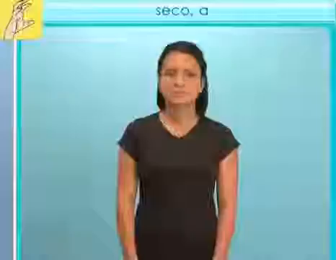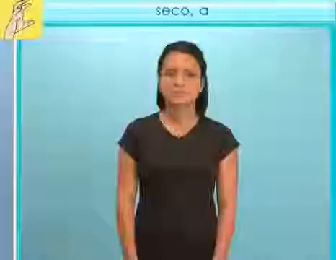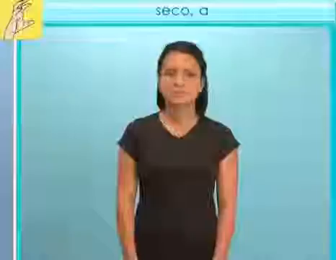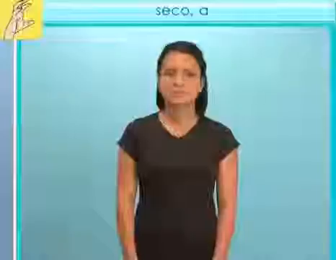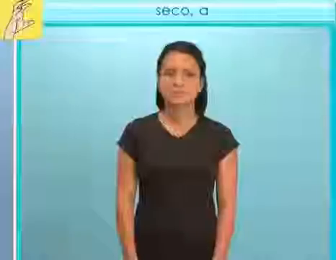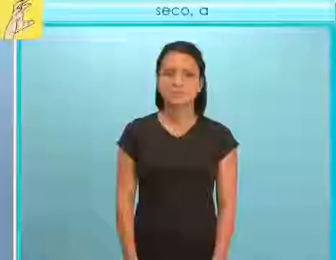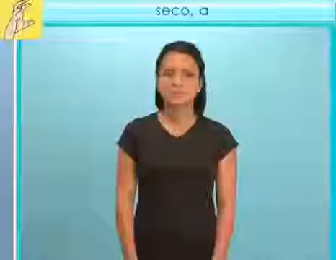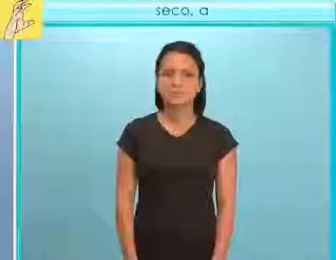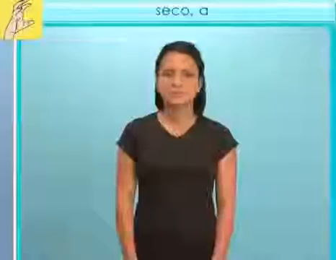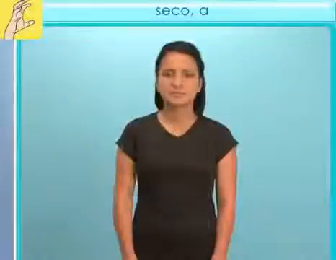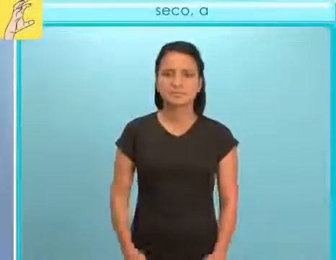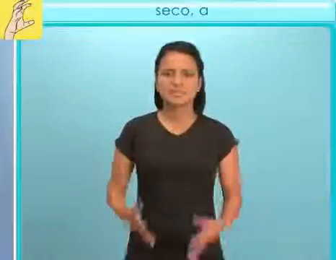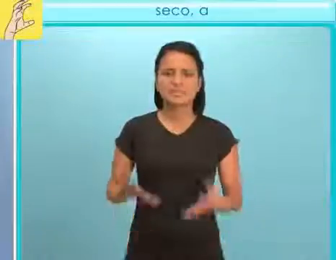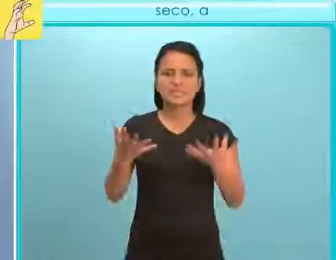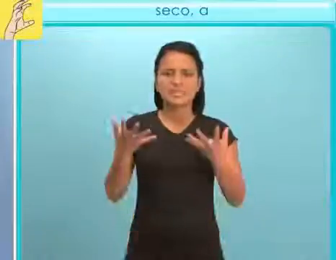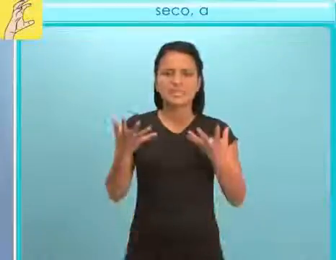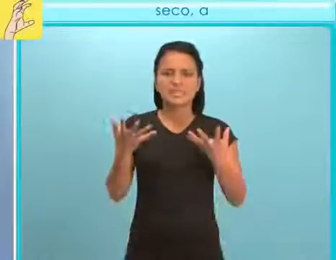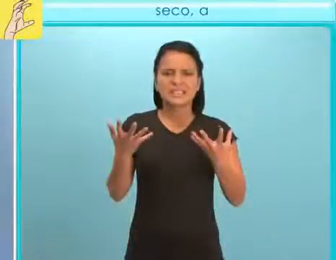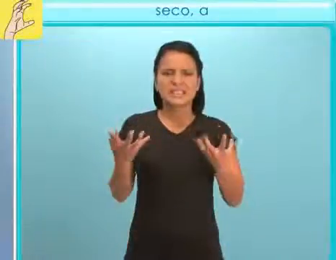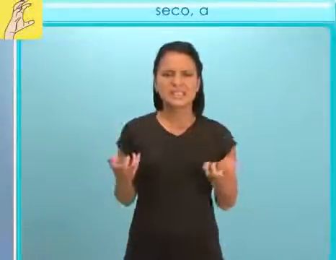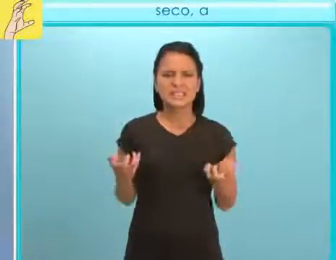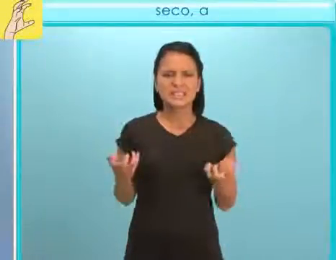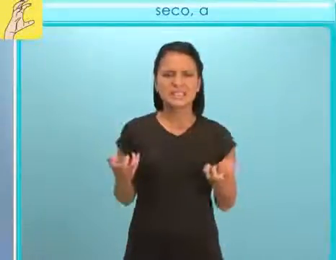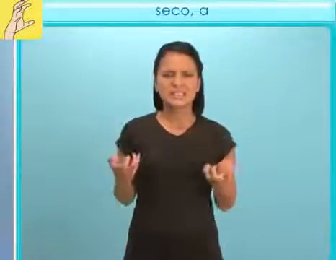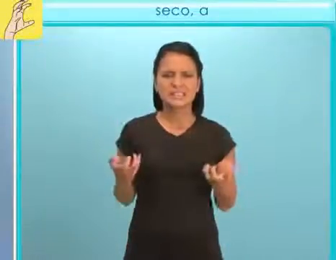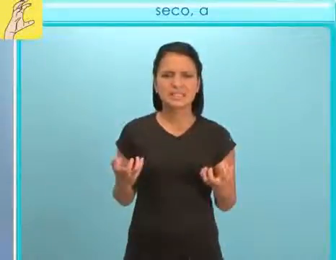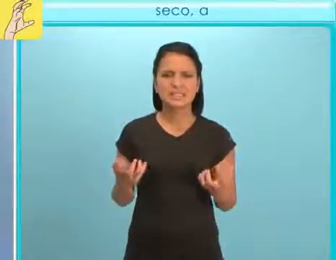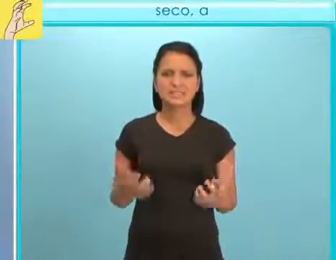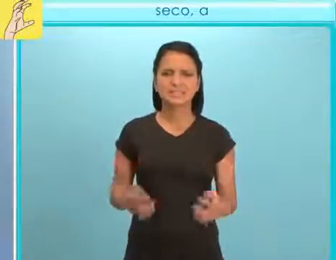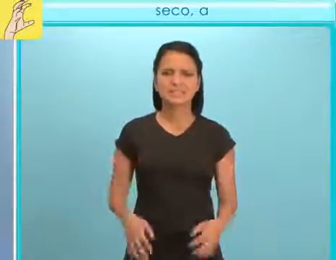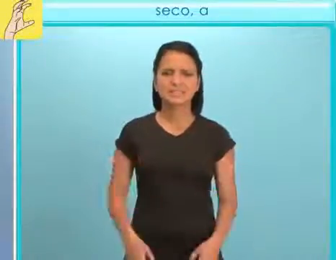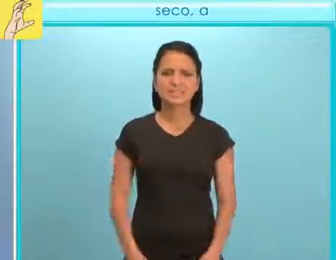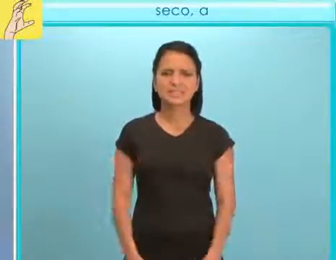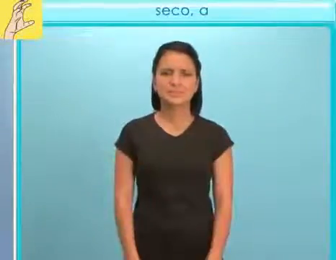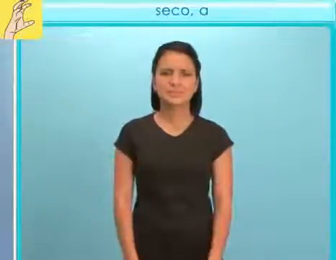SECA